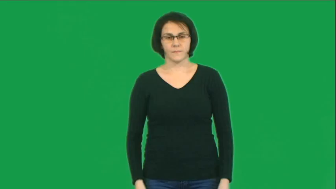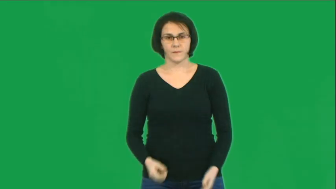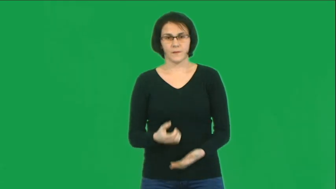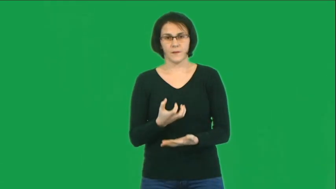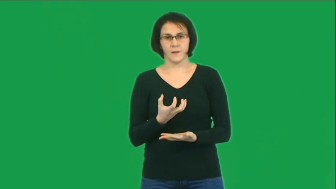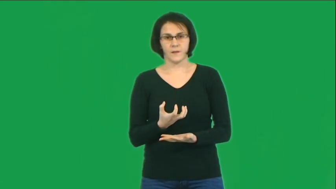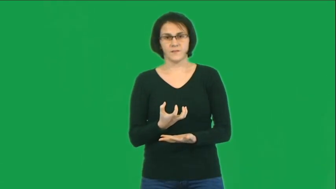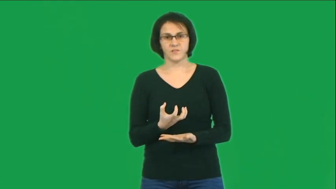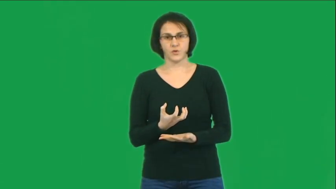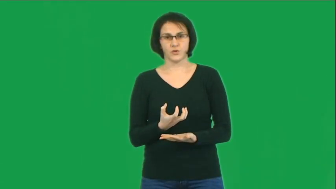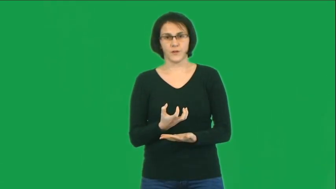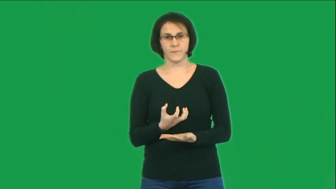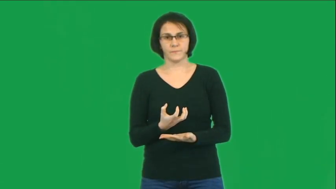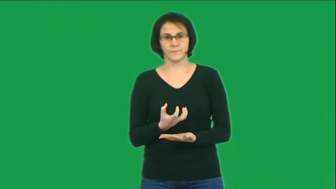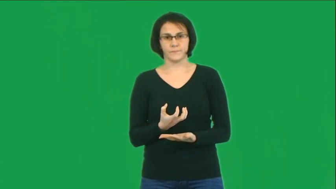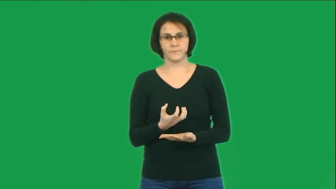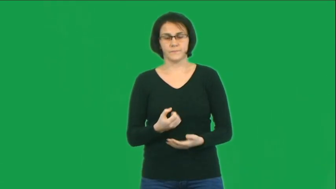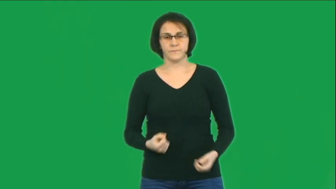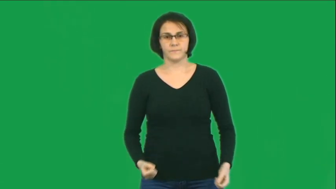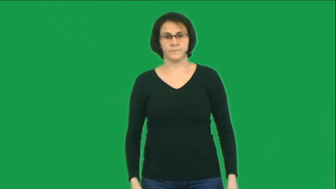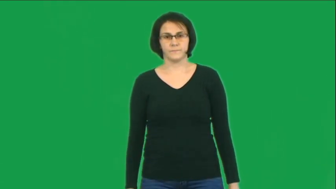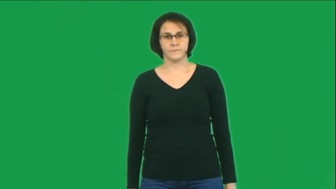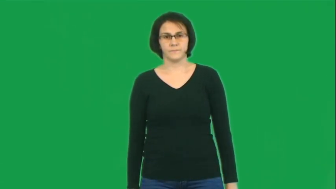stocznia